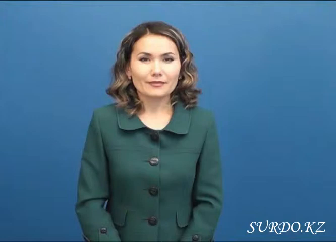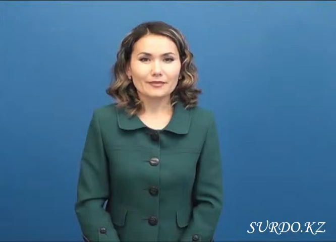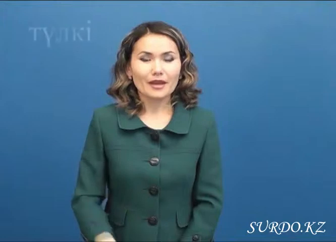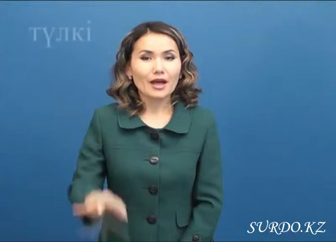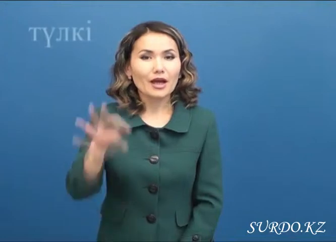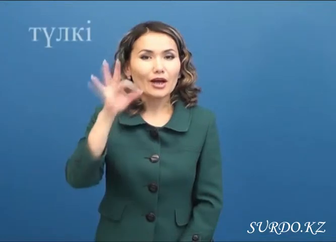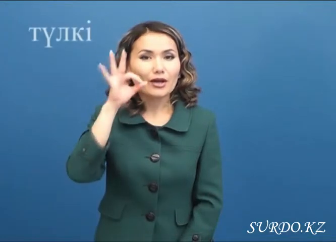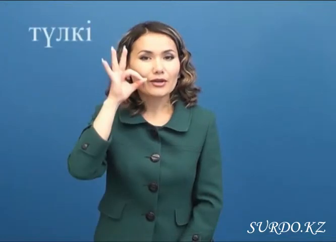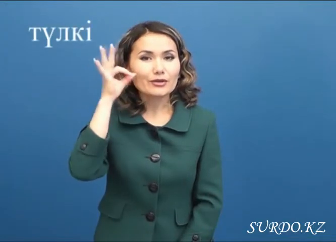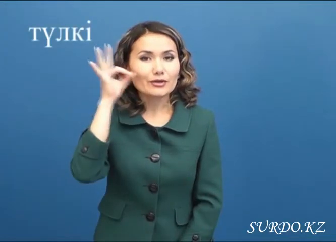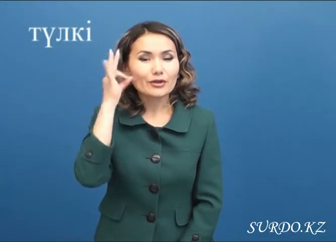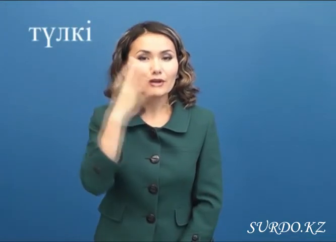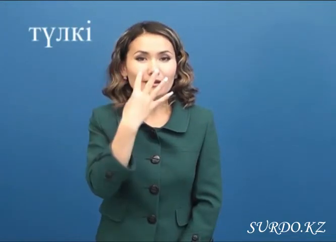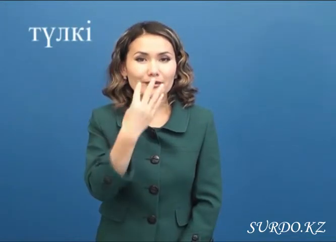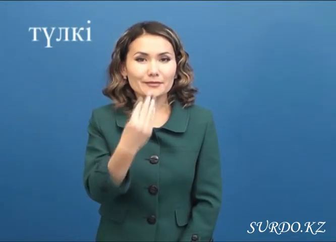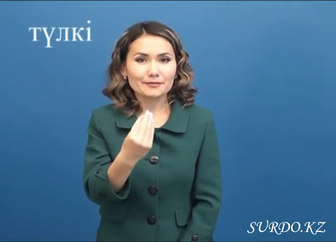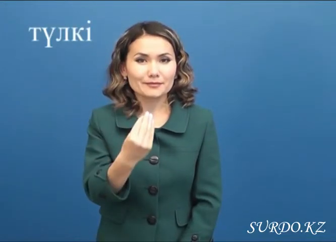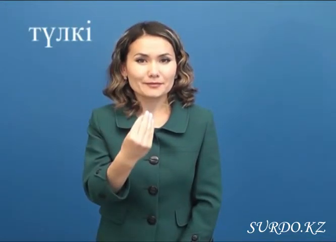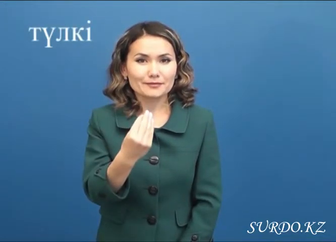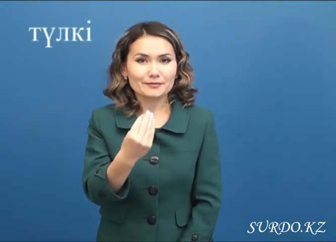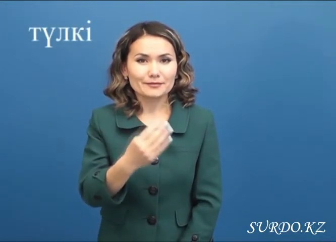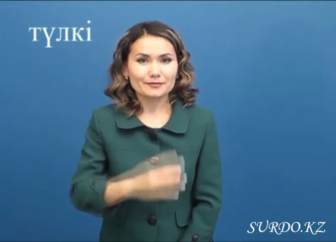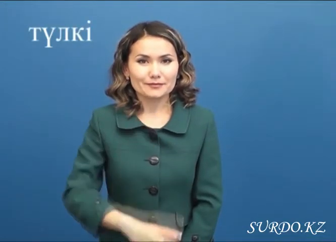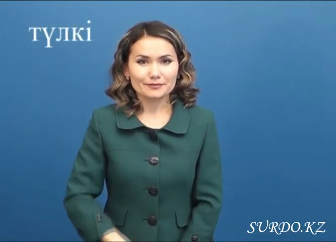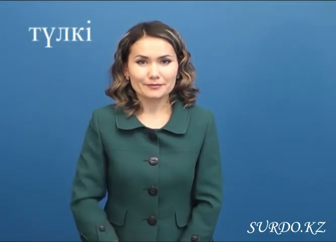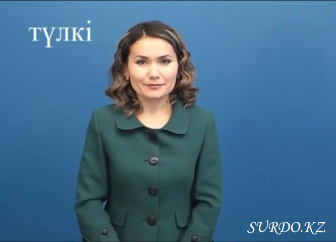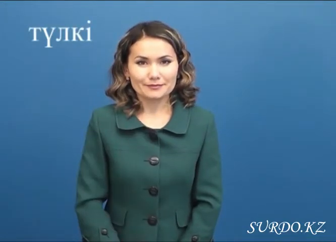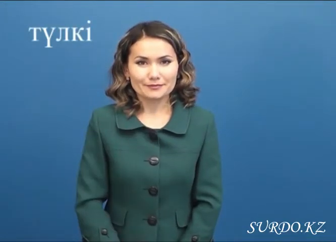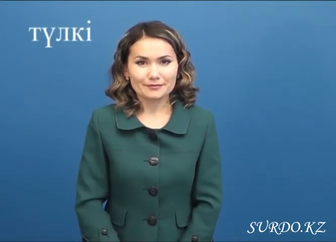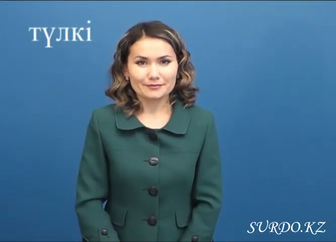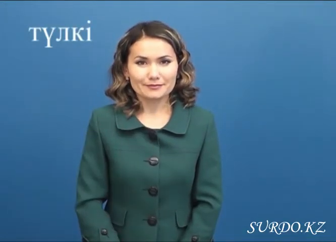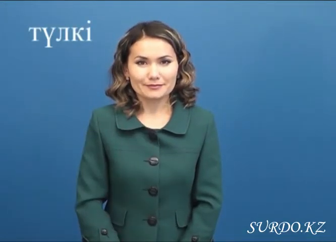Түлкі